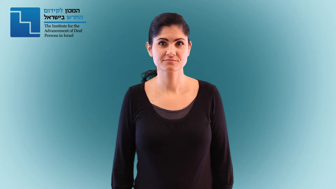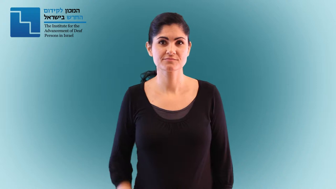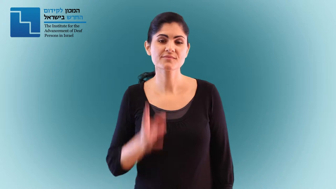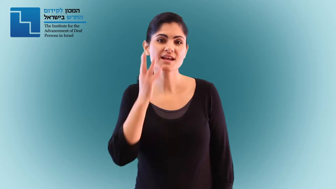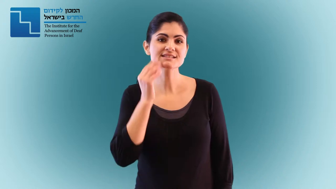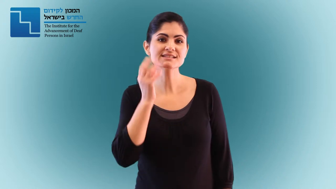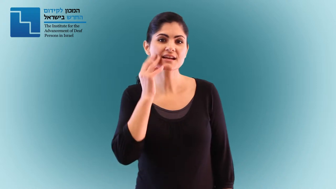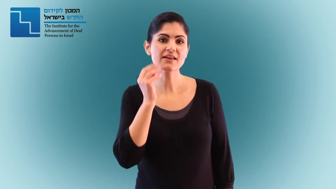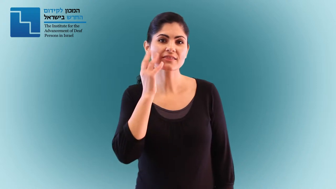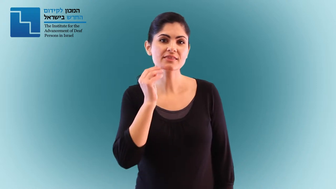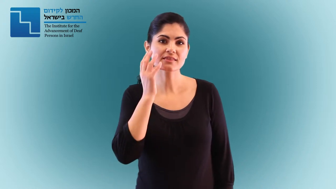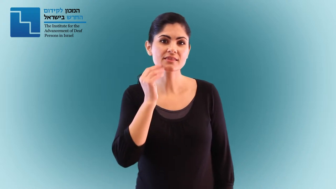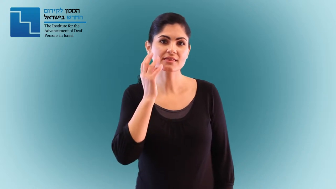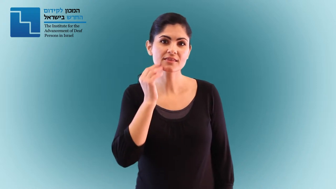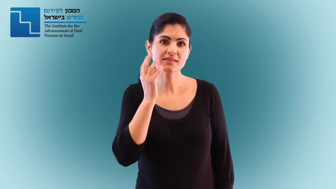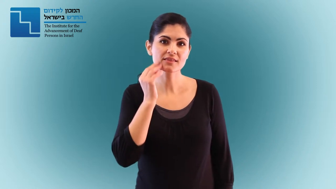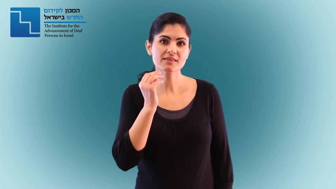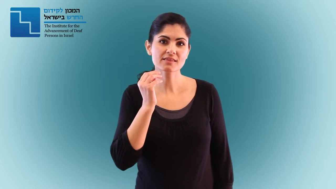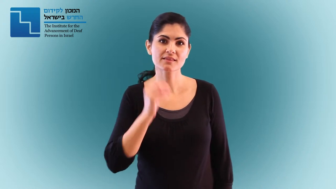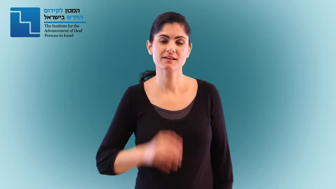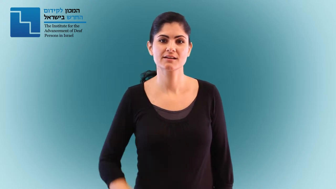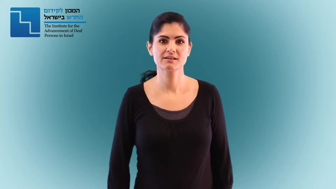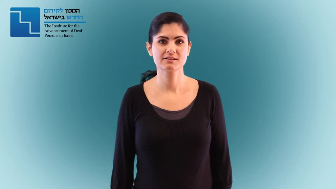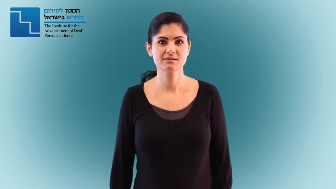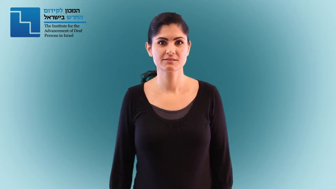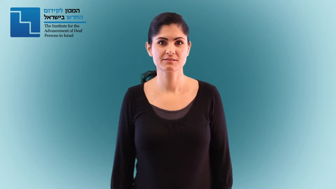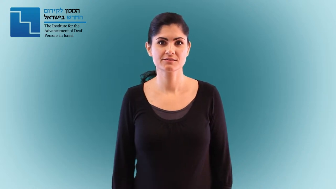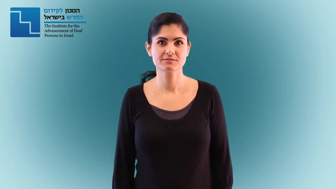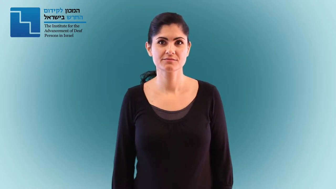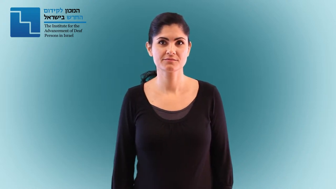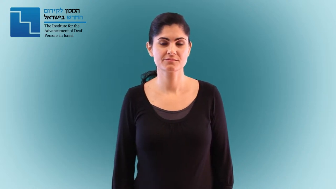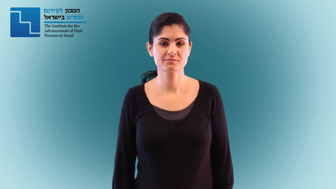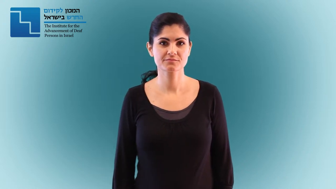זקן